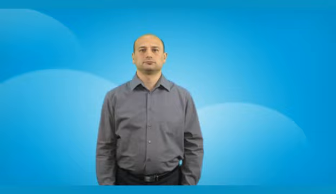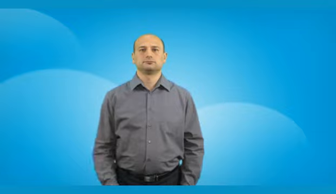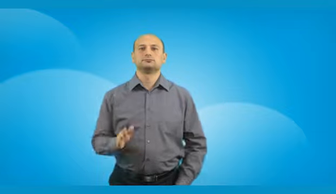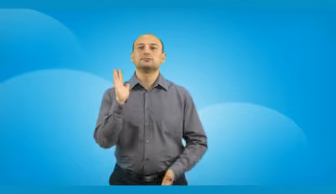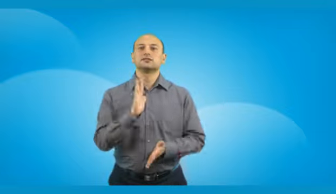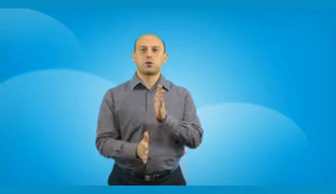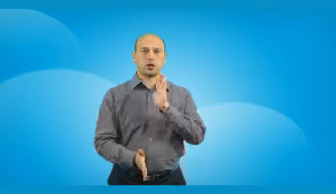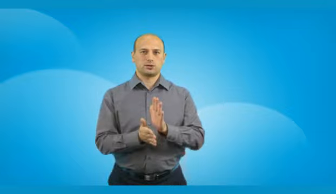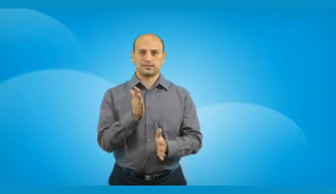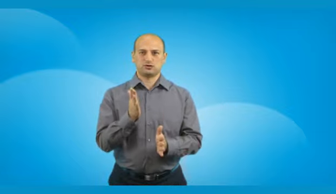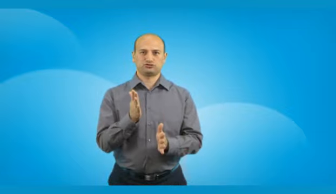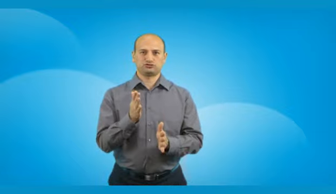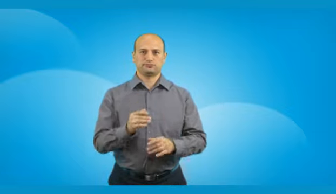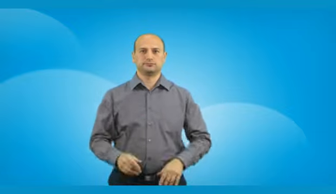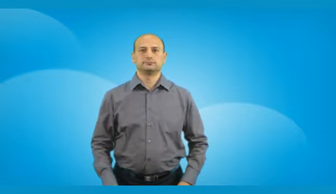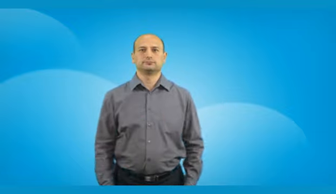Szórakozás